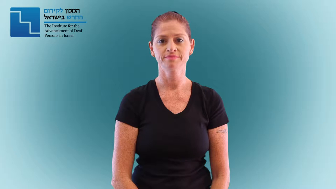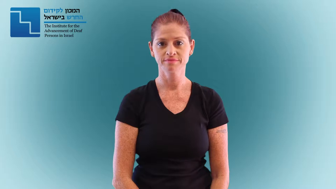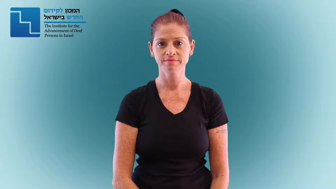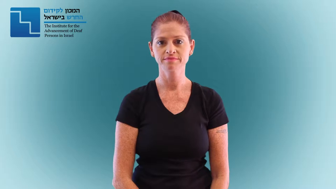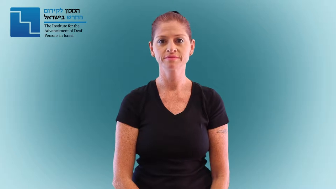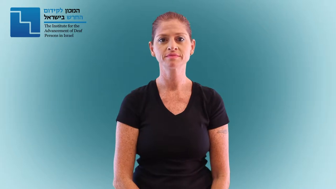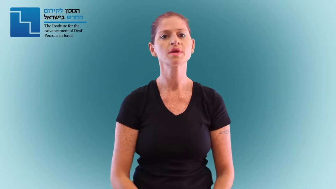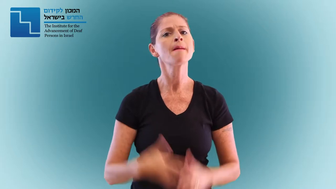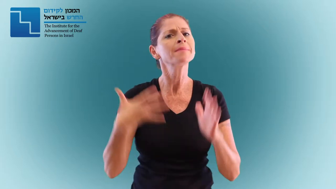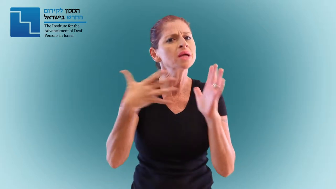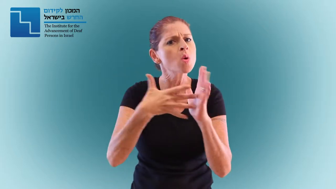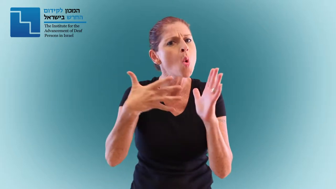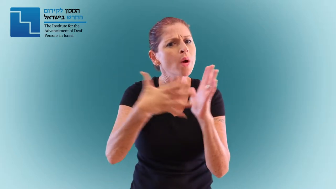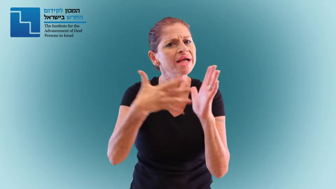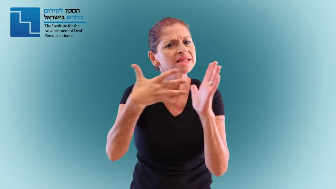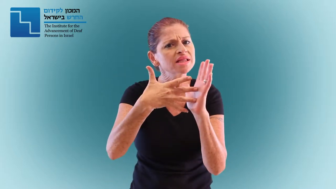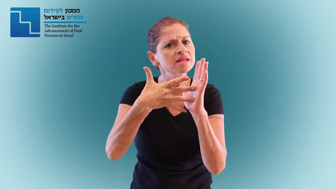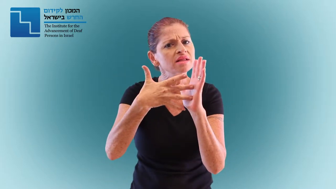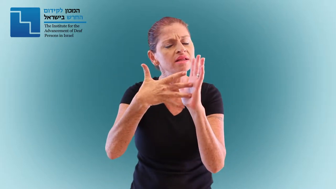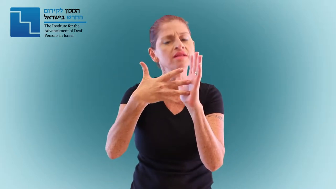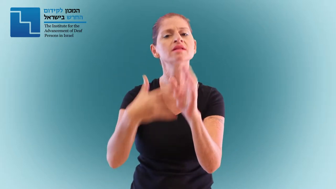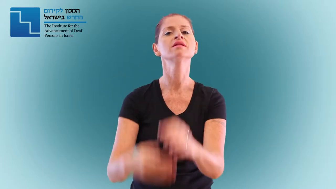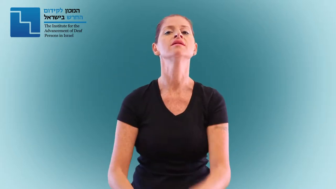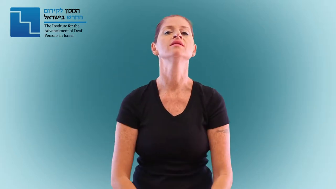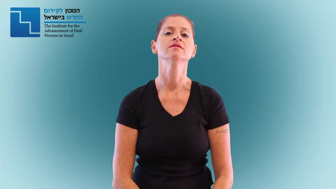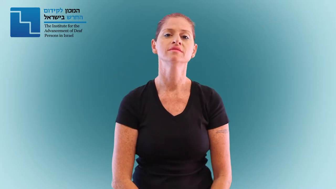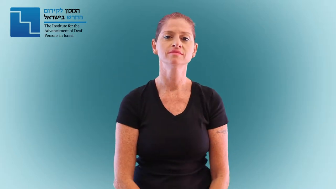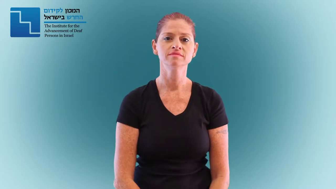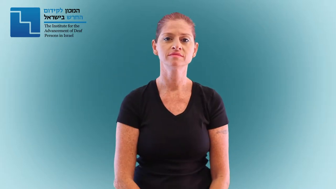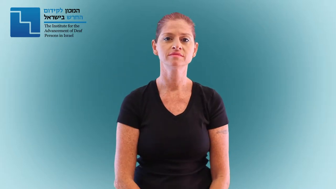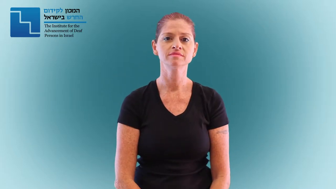ביקורת